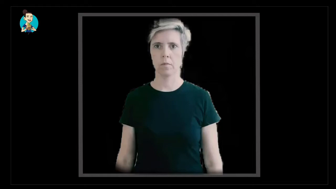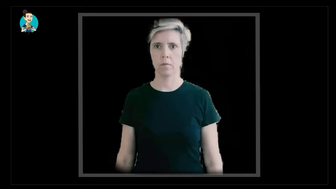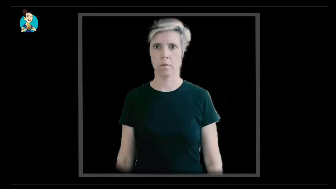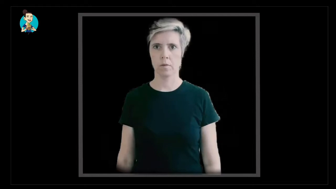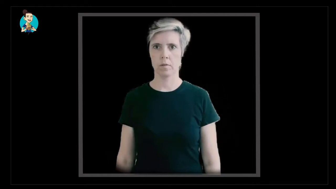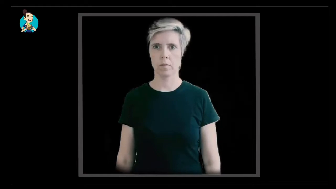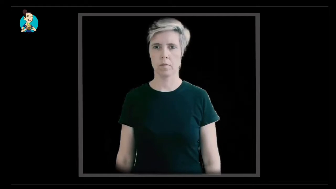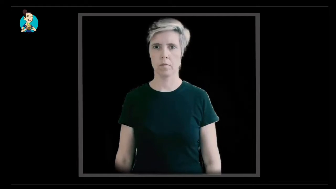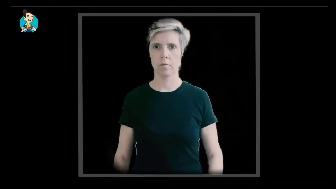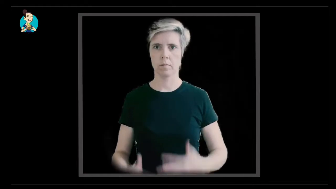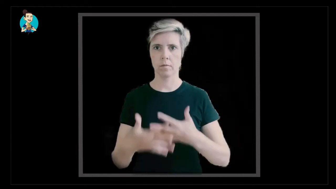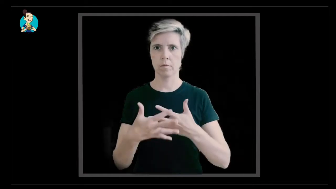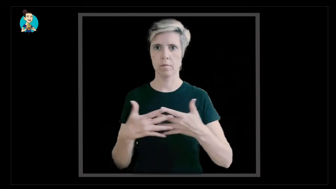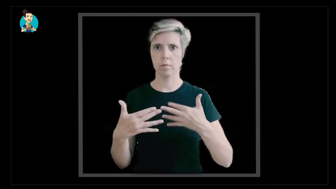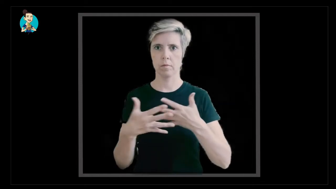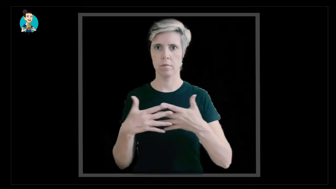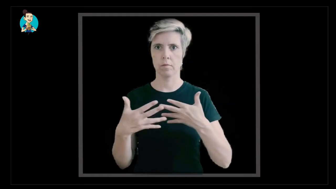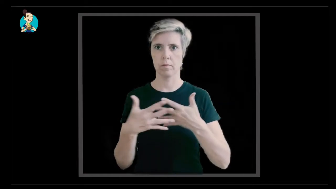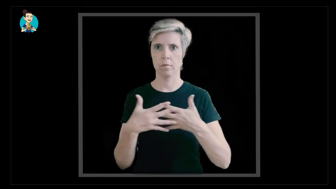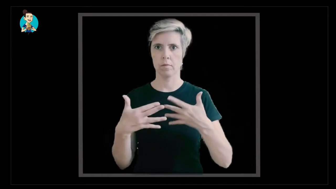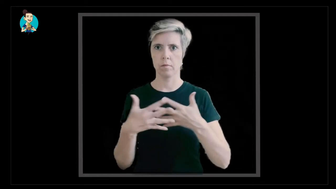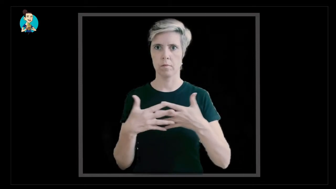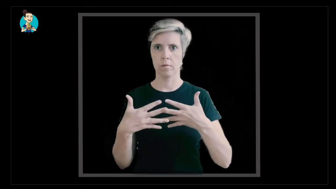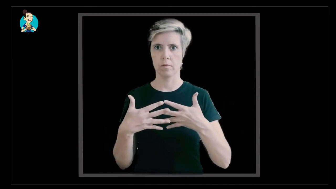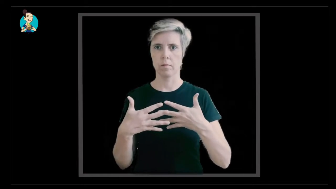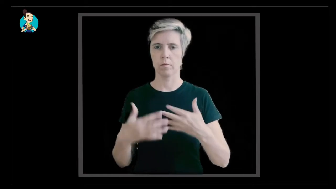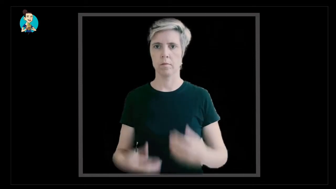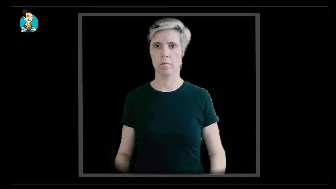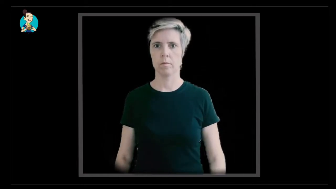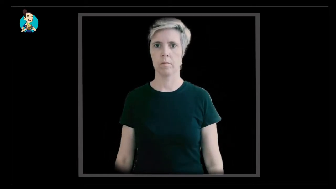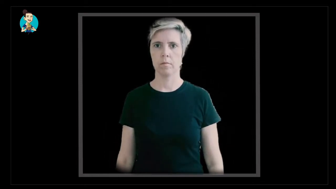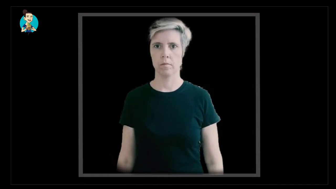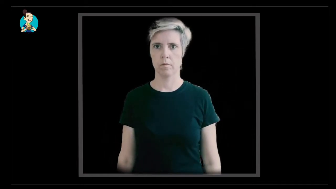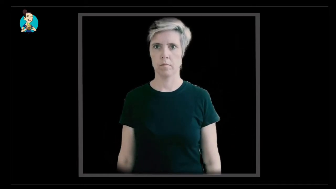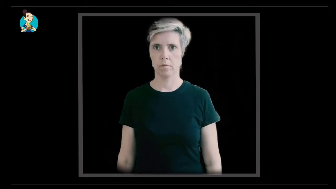TECIDOS